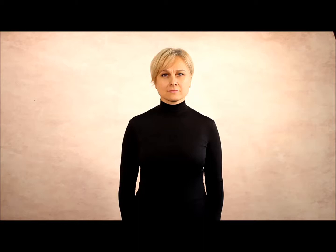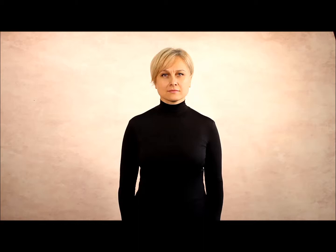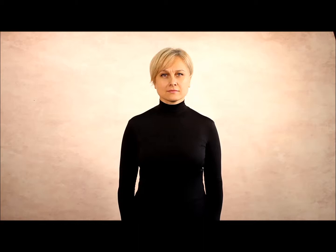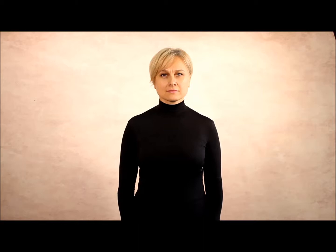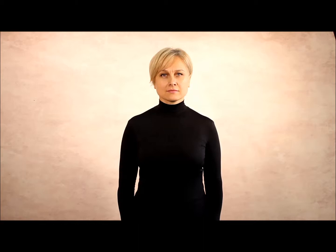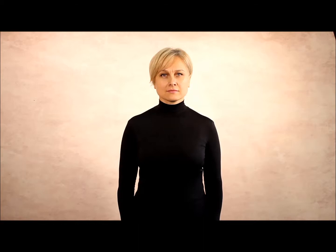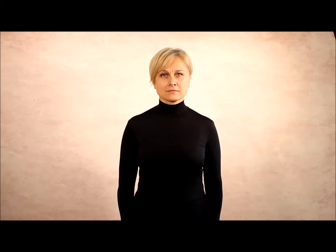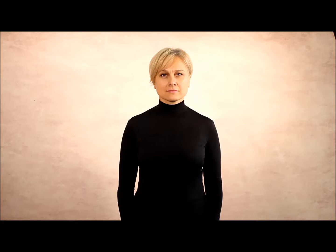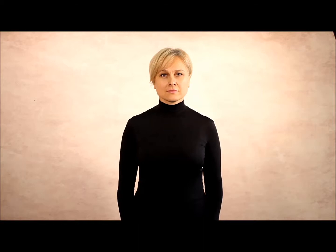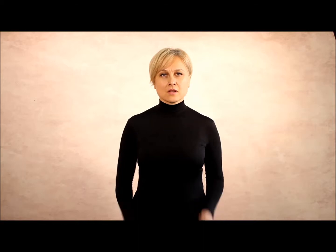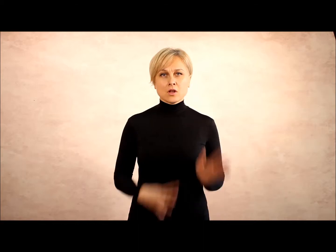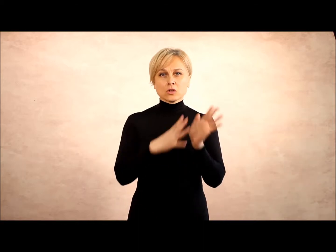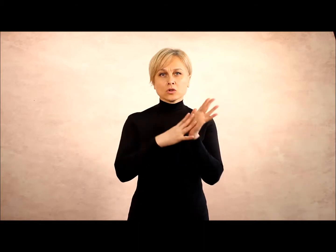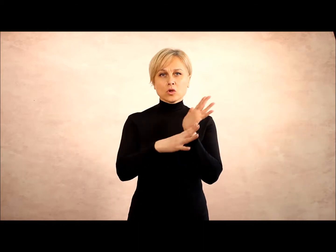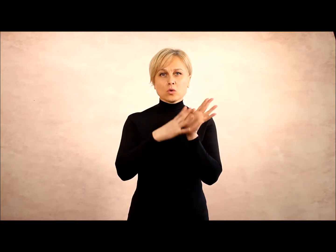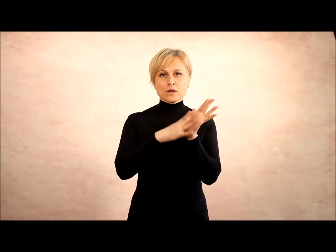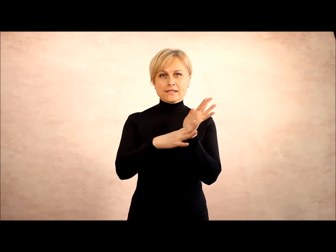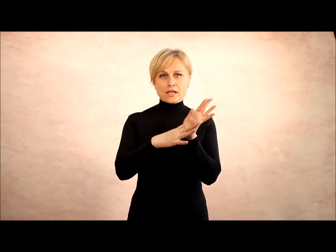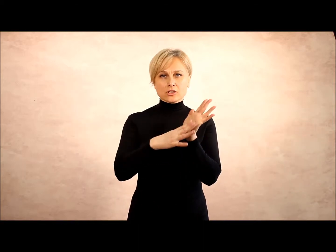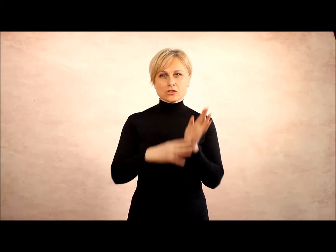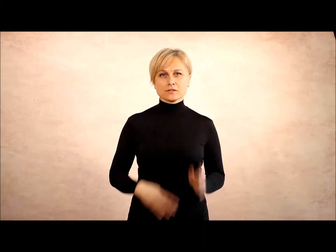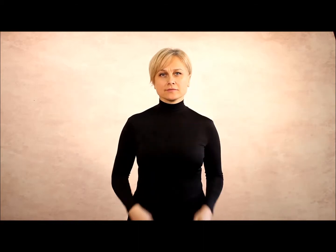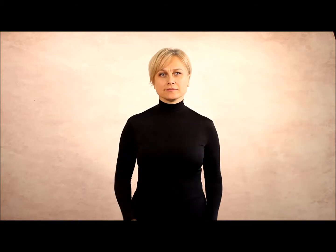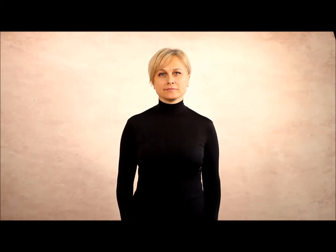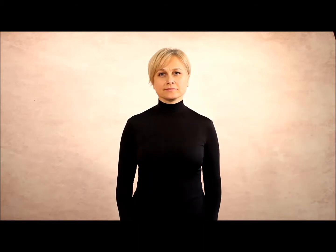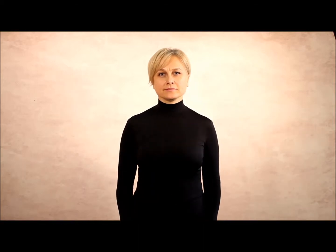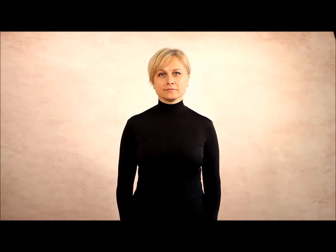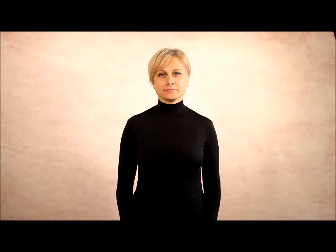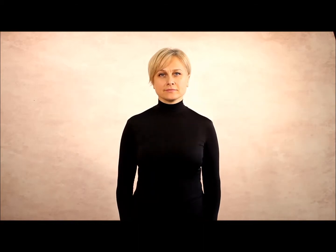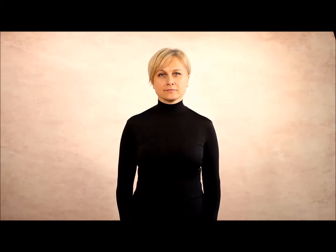90